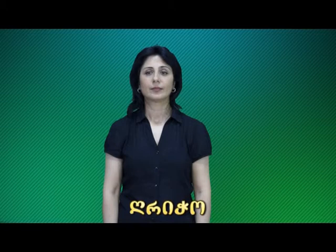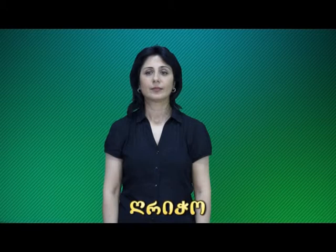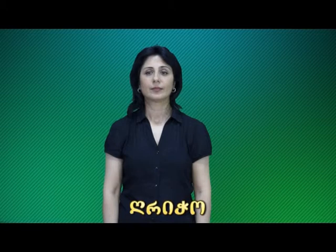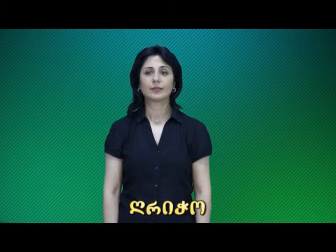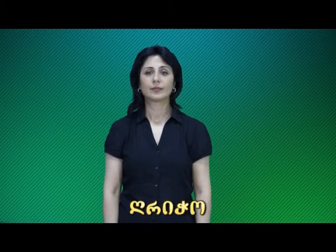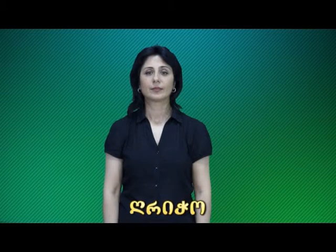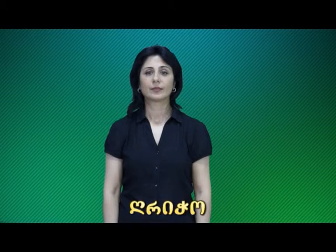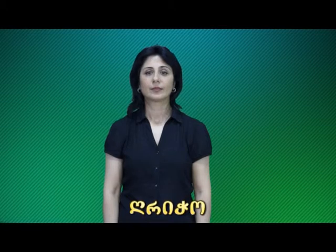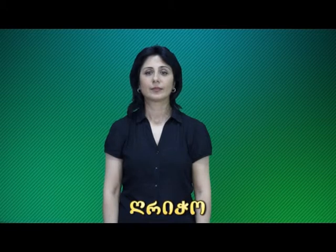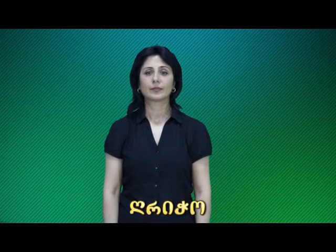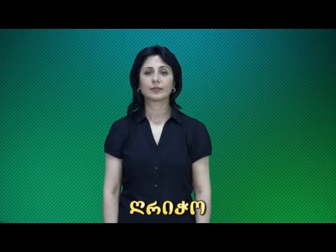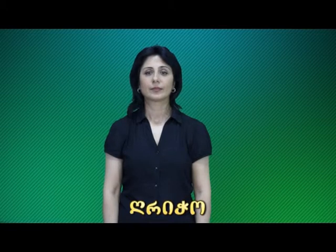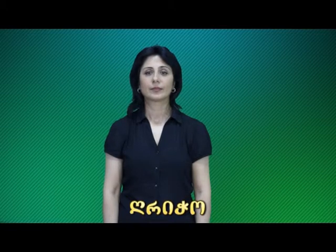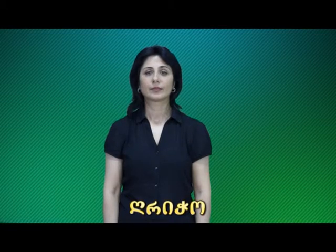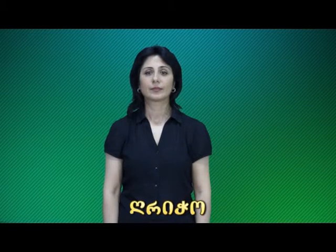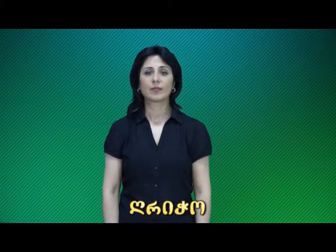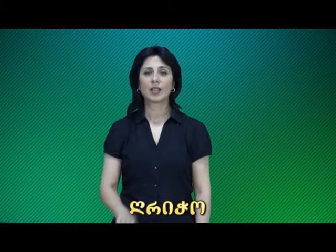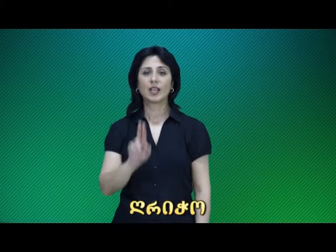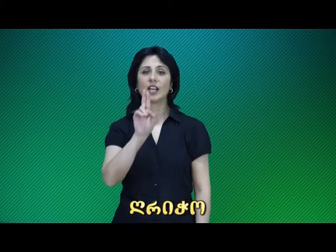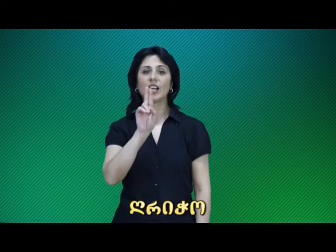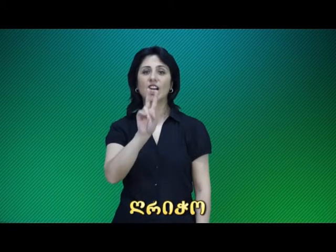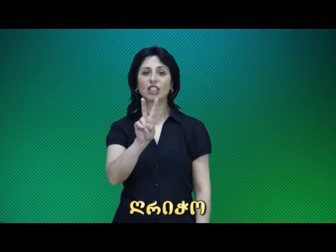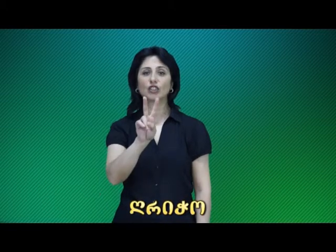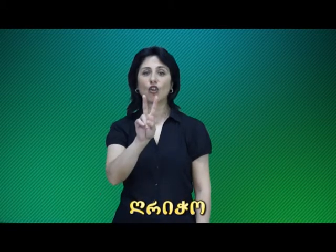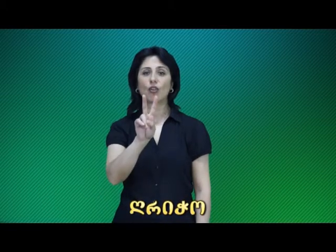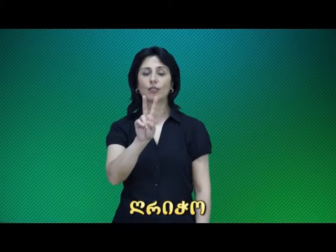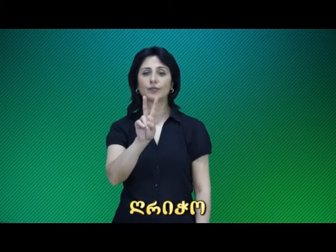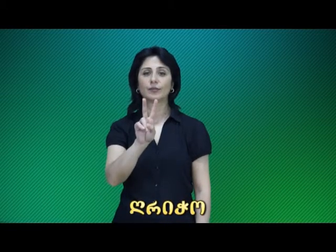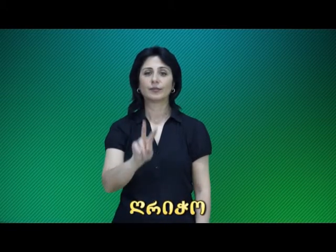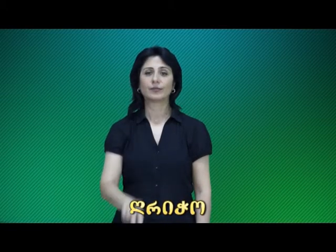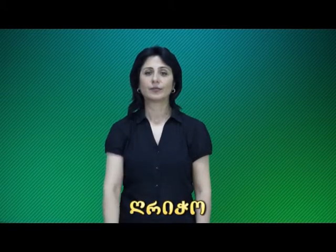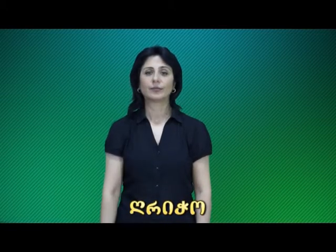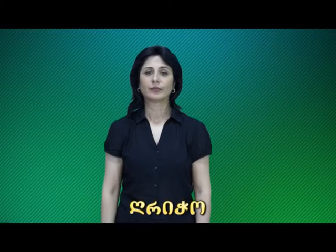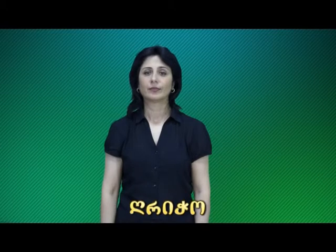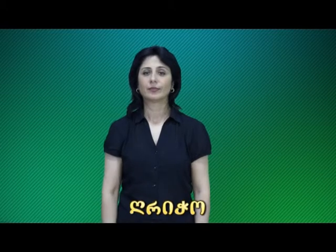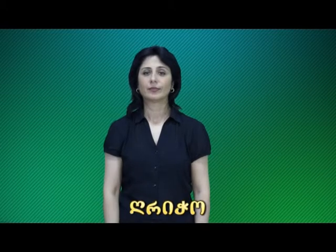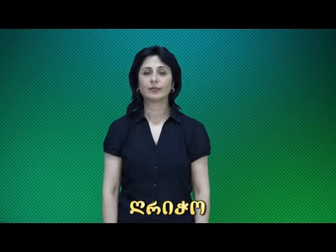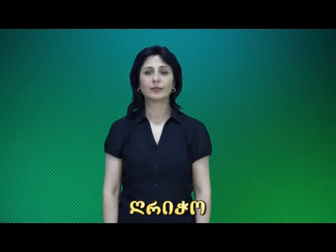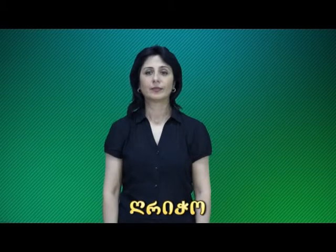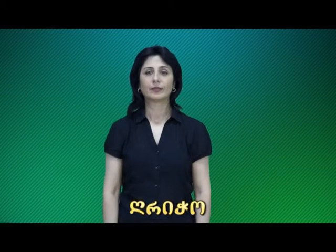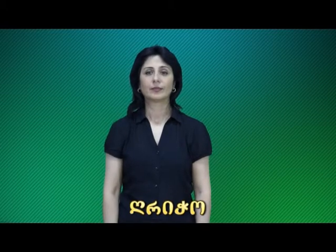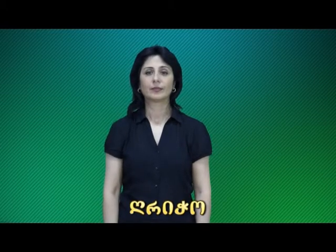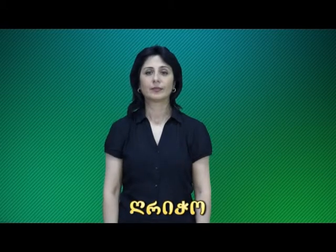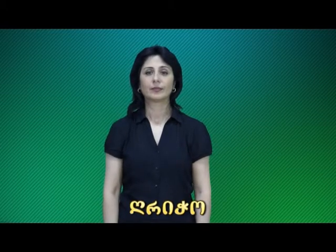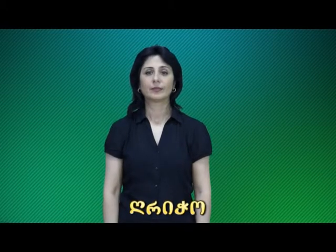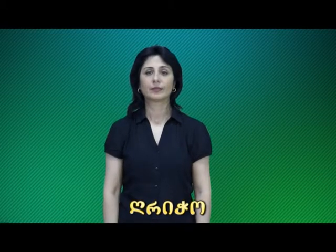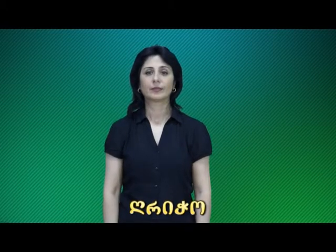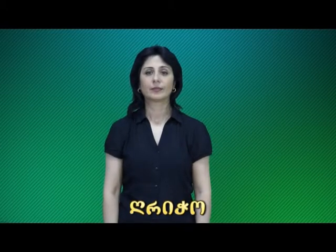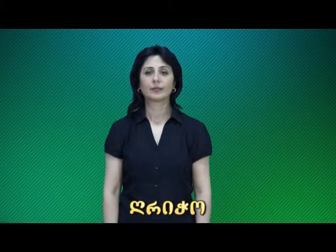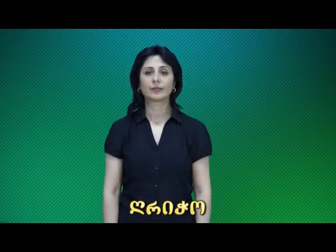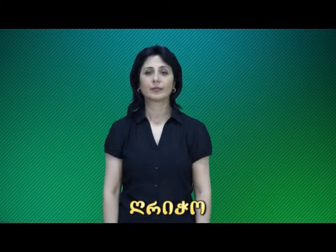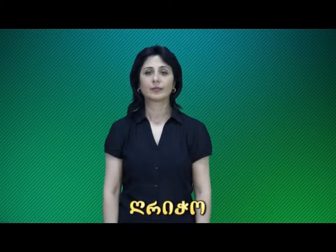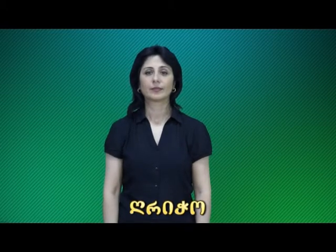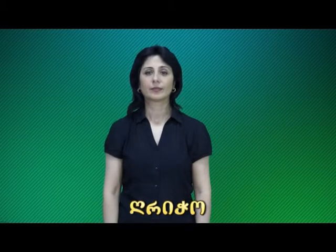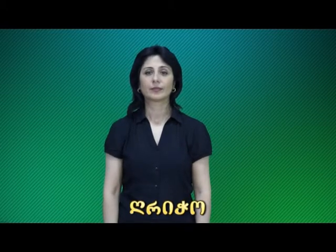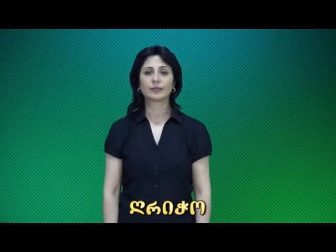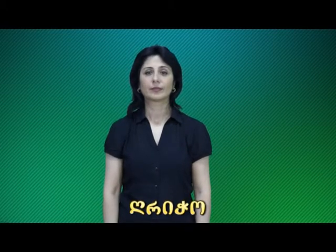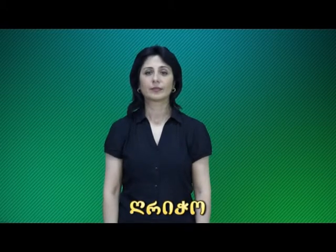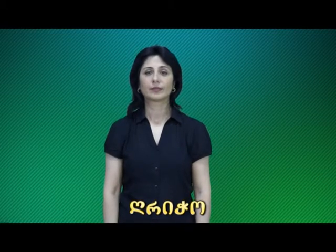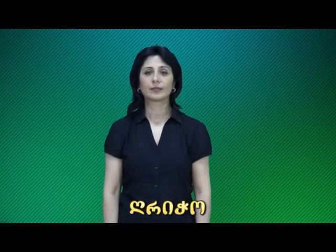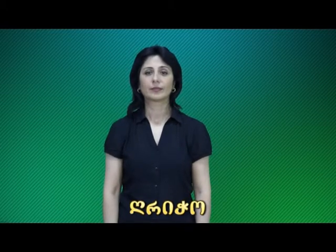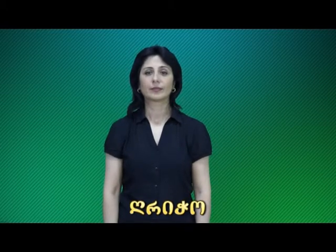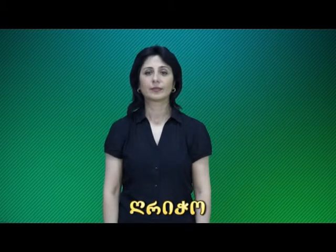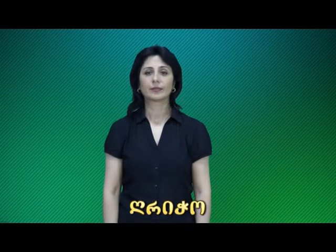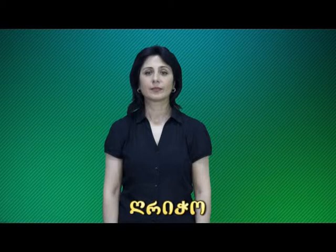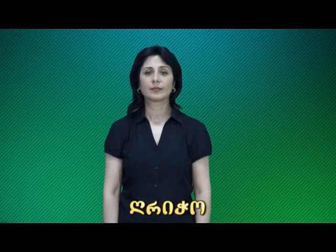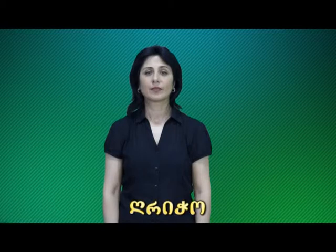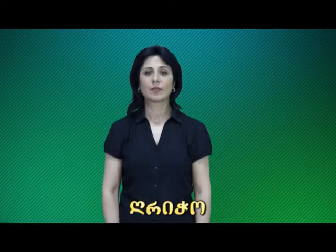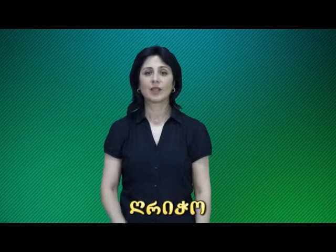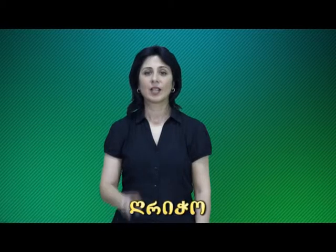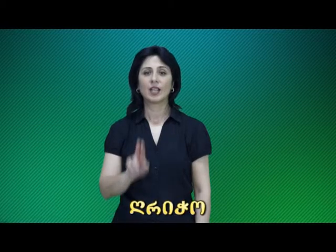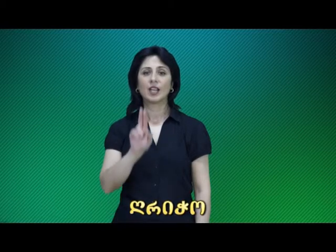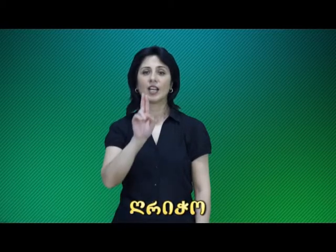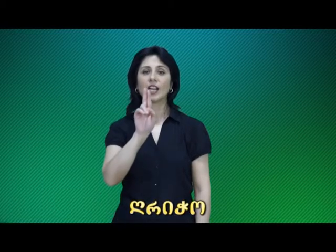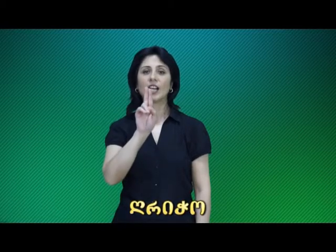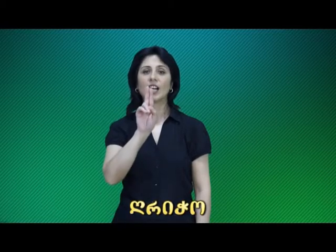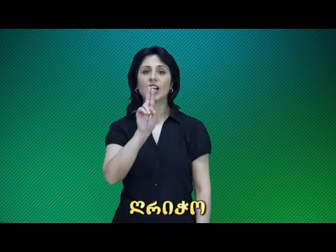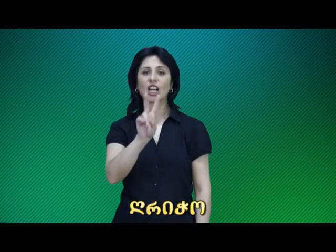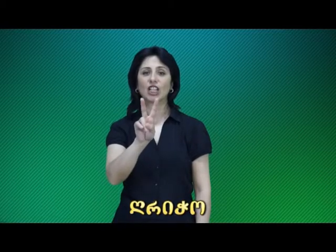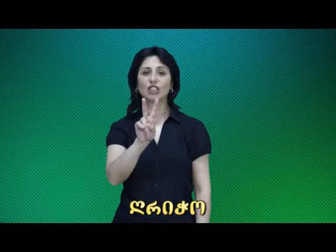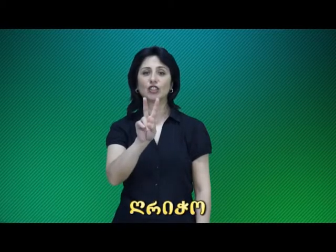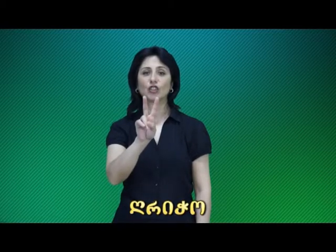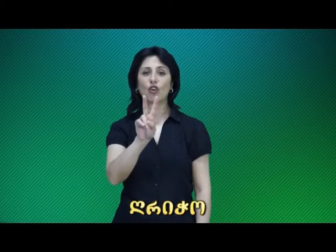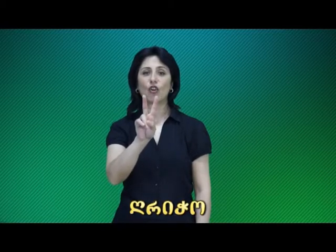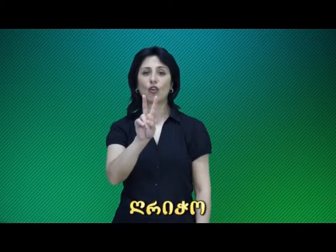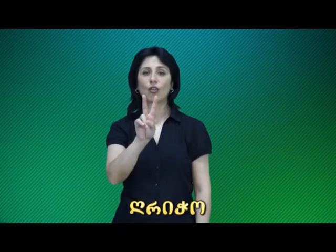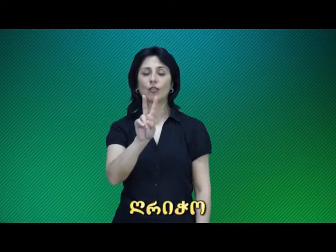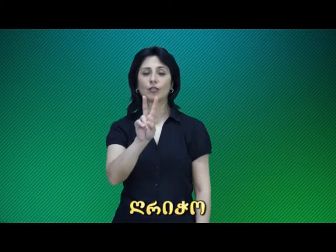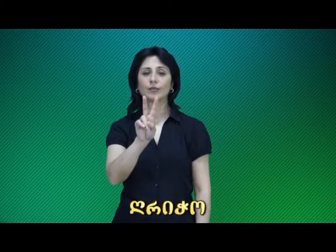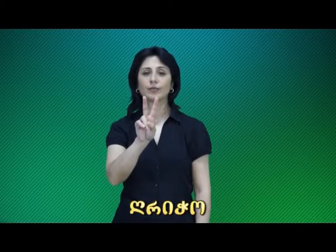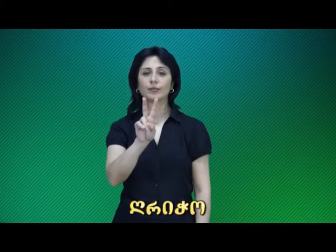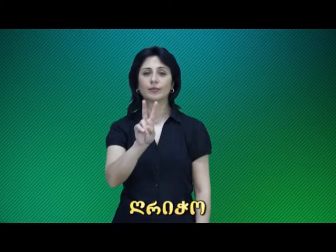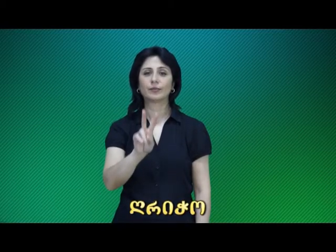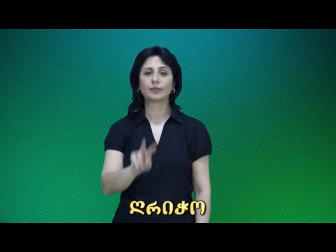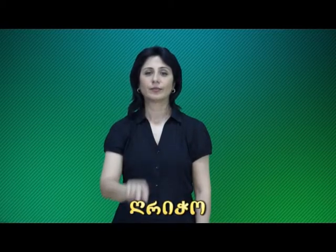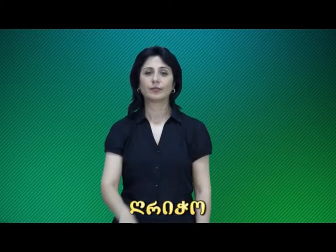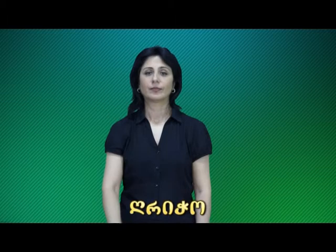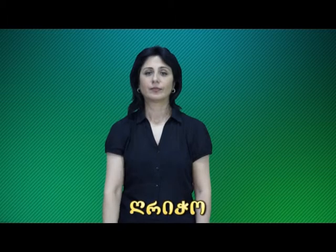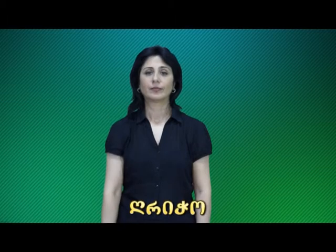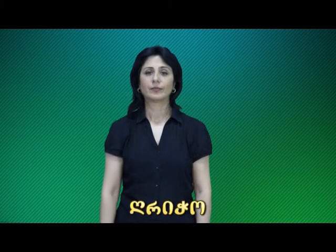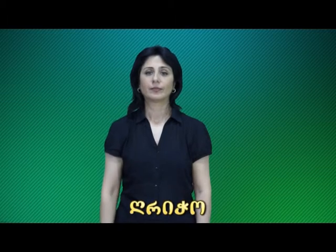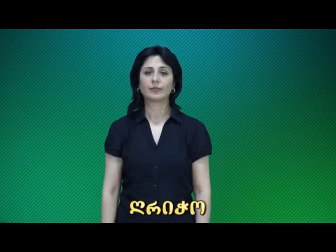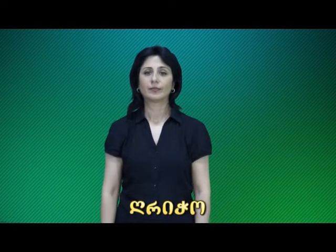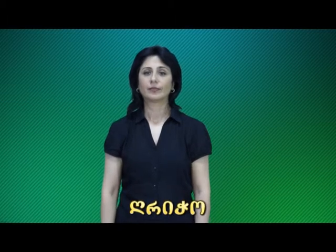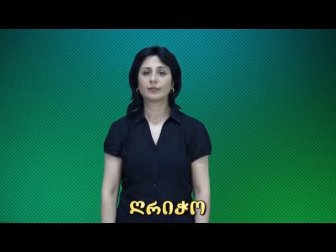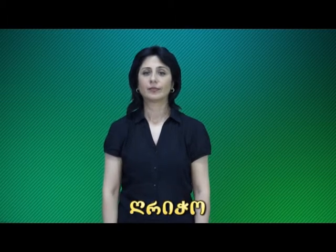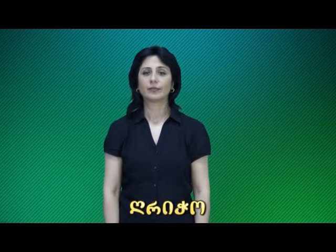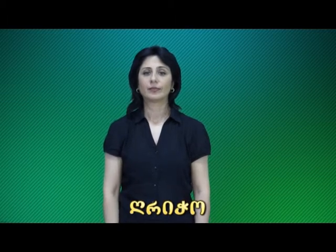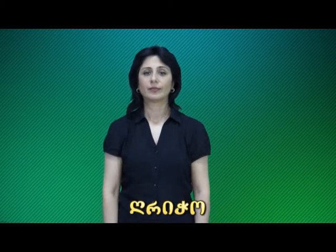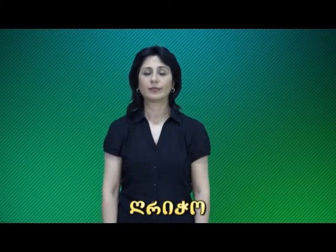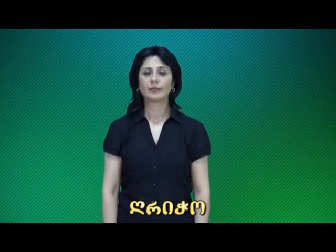ღრიჭო